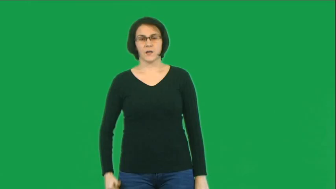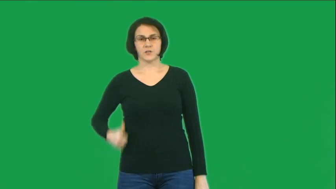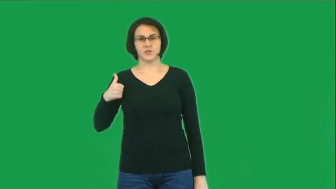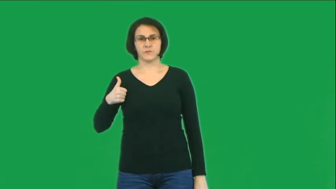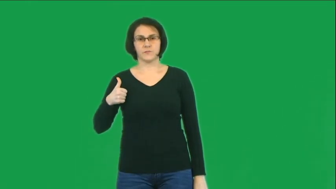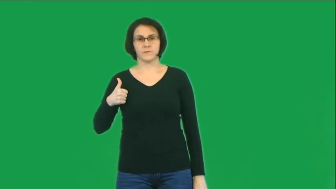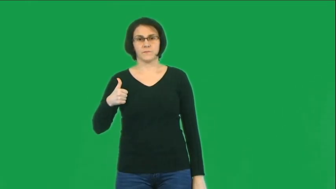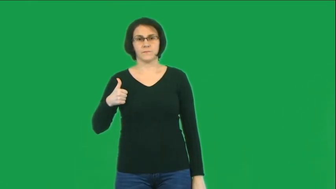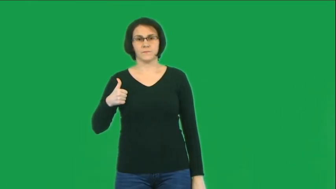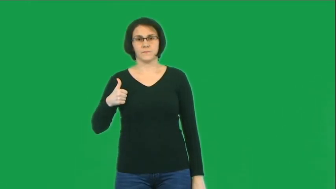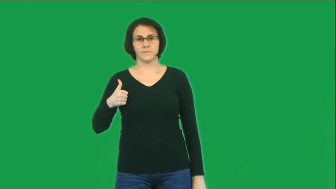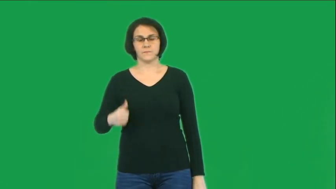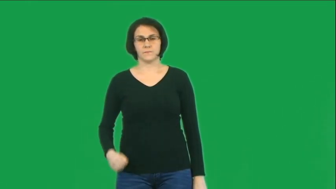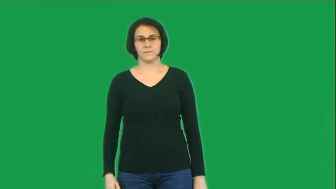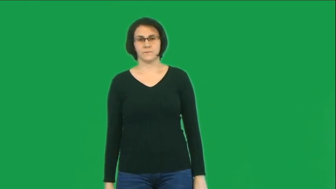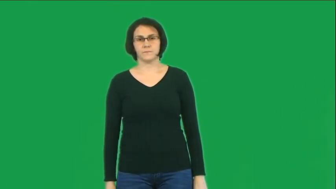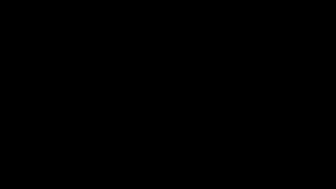szef